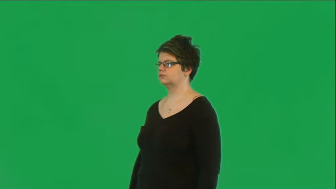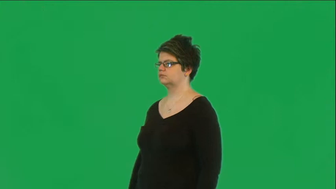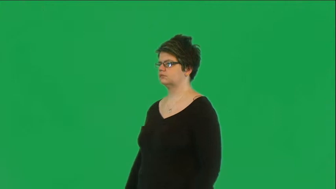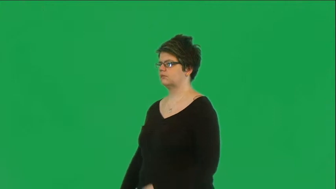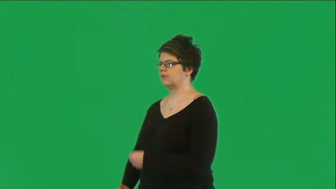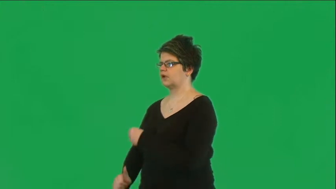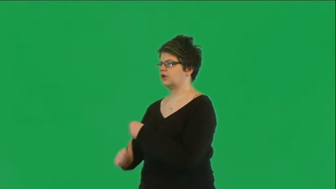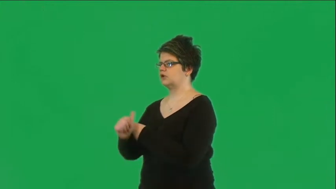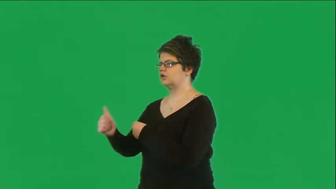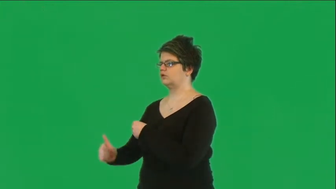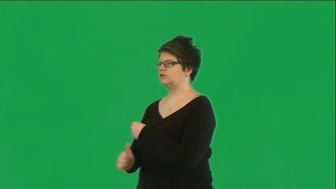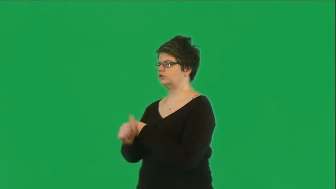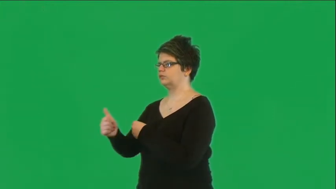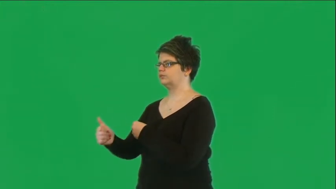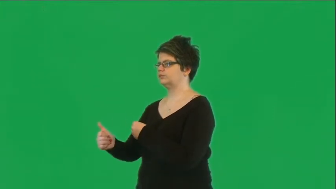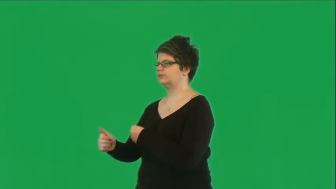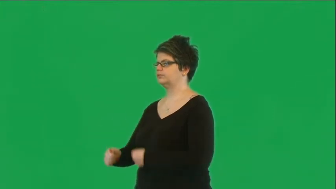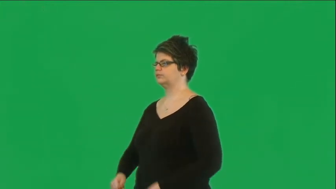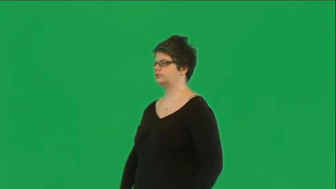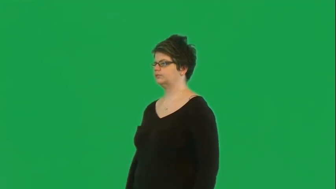dowód